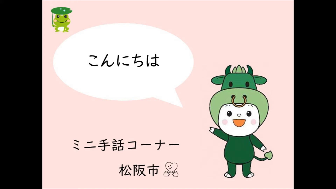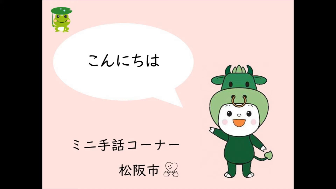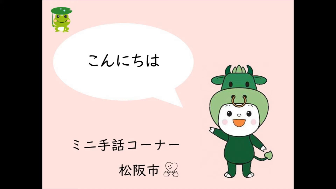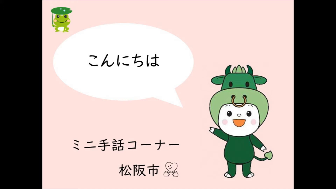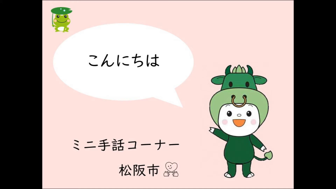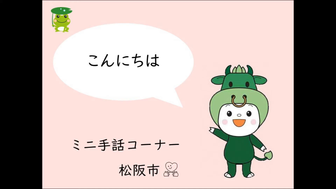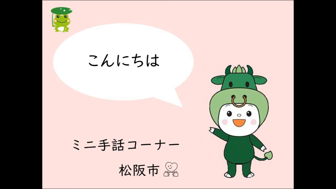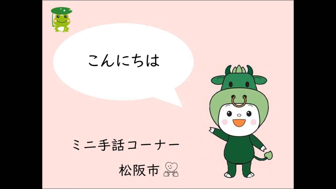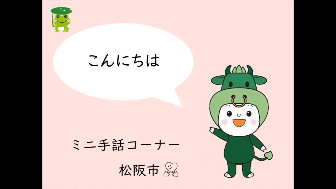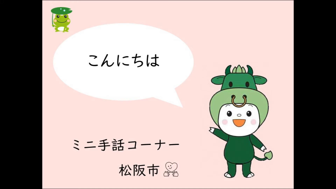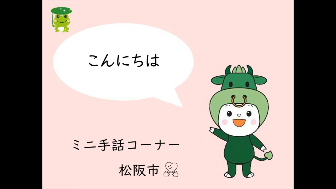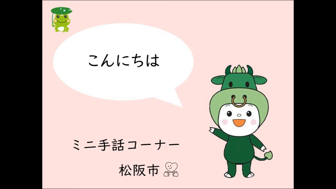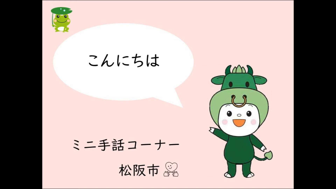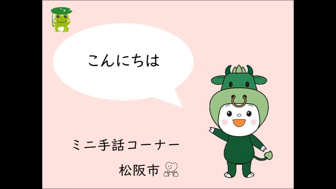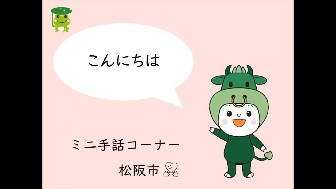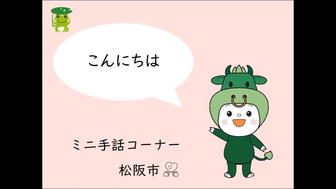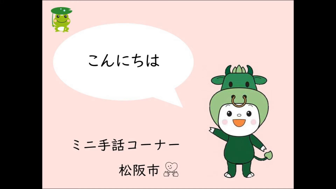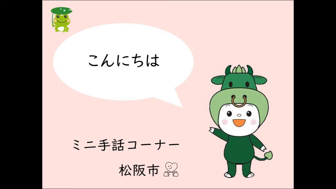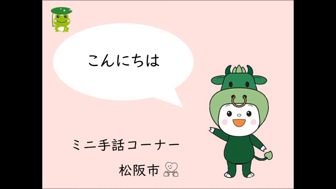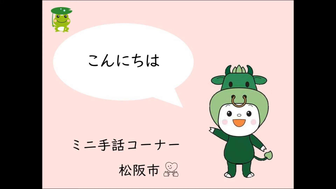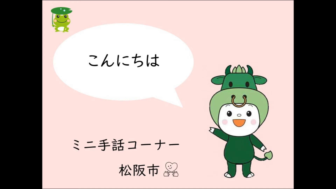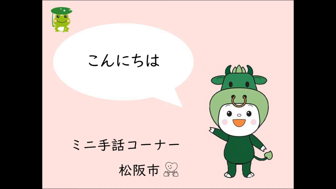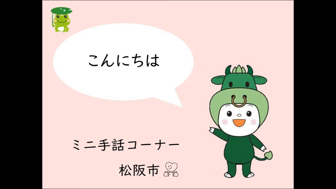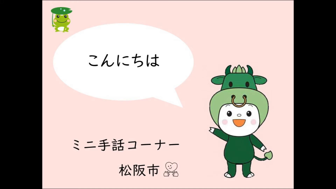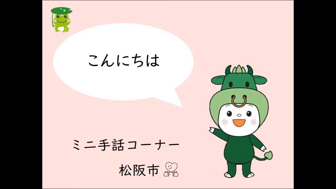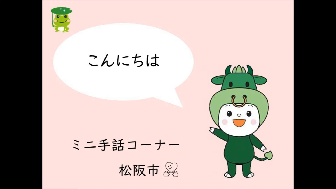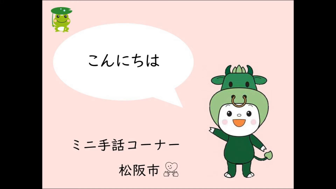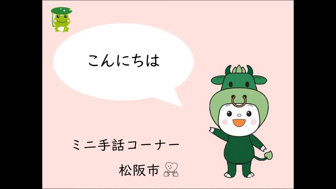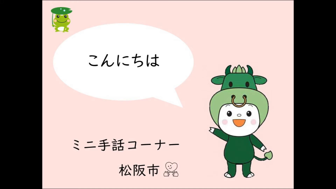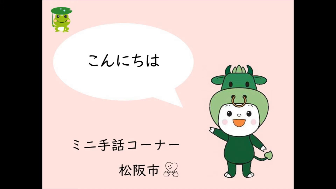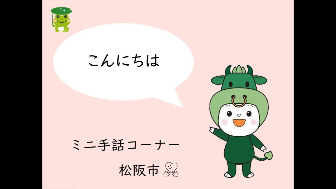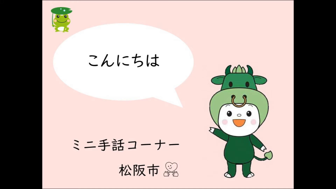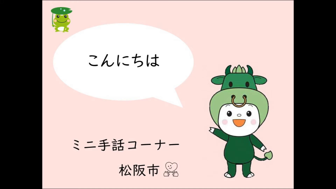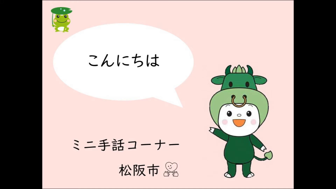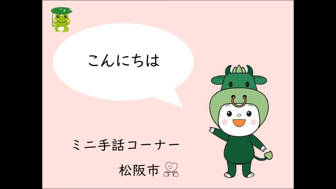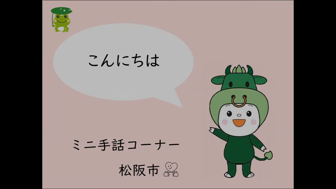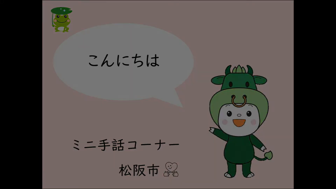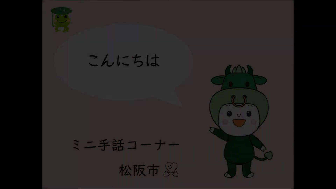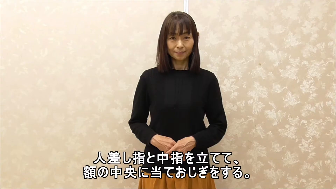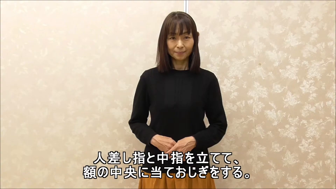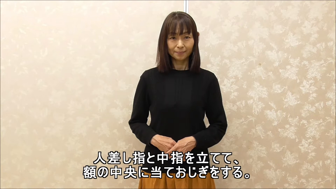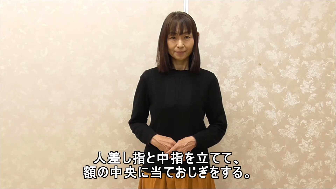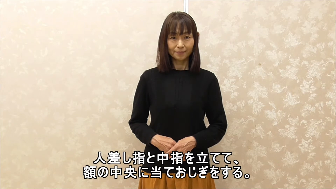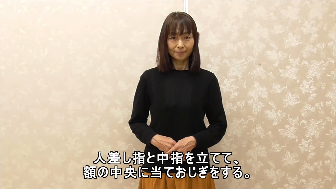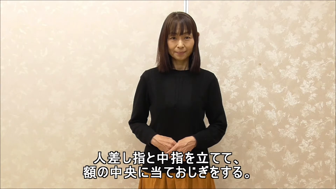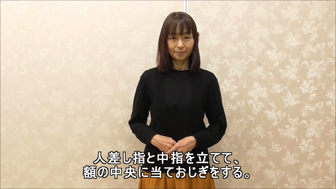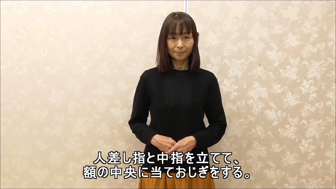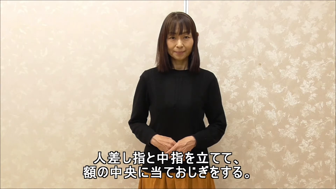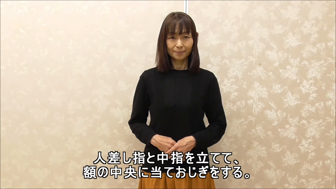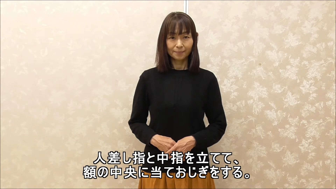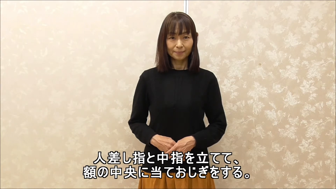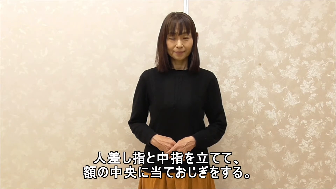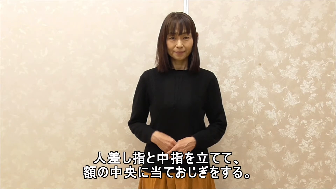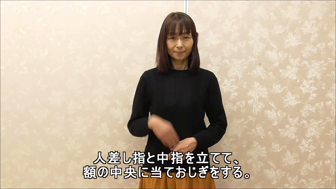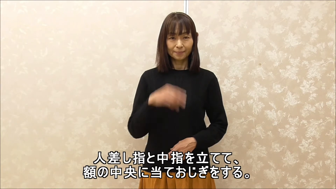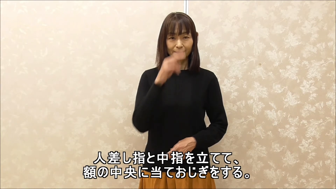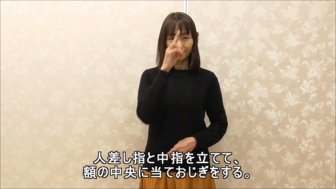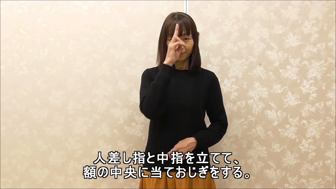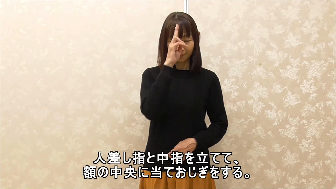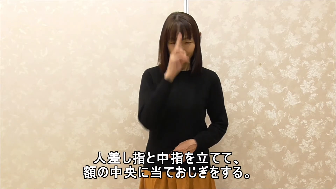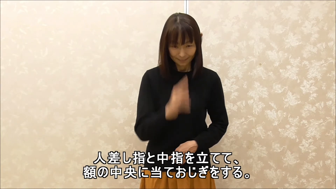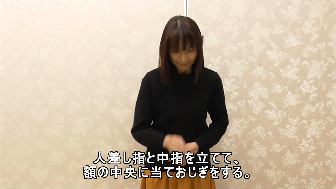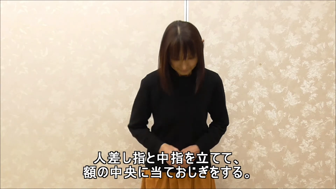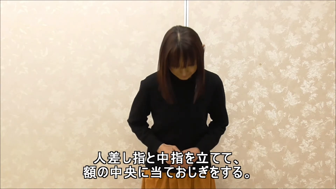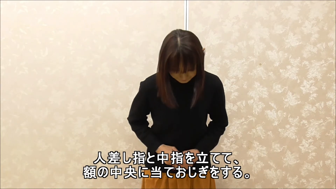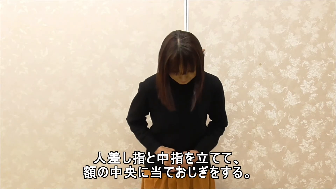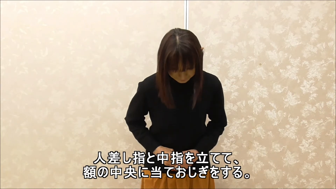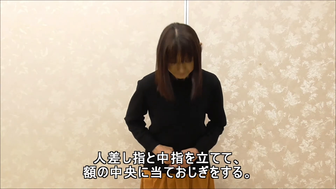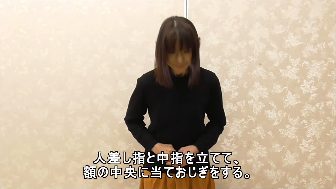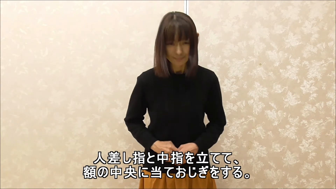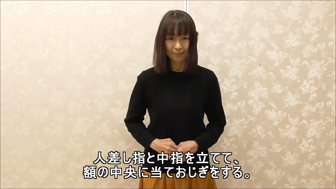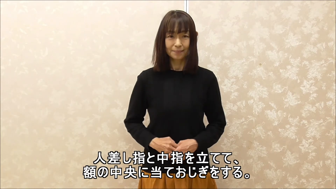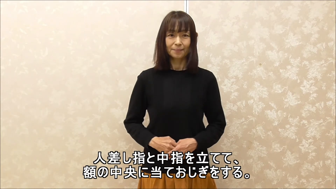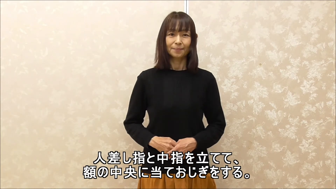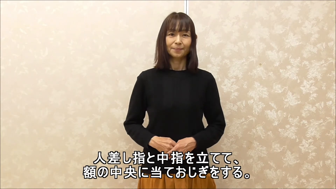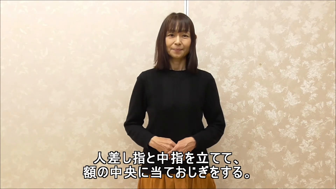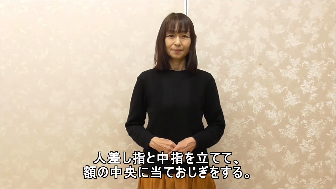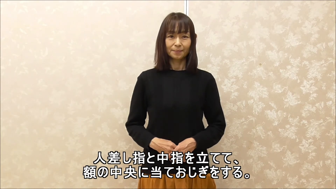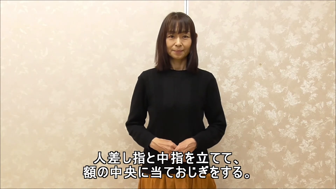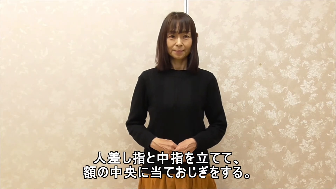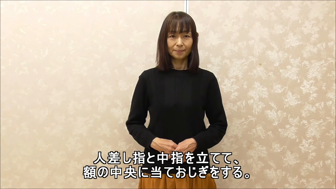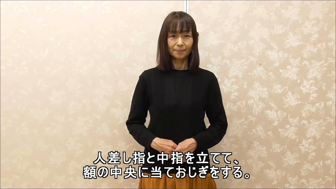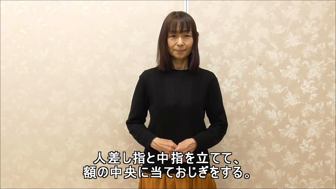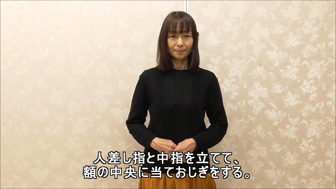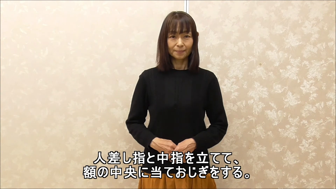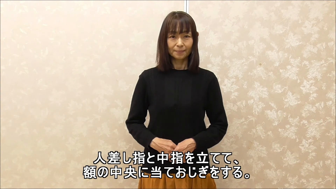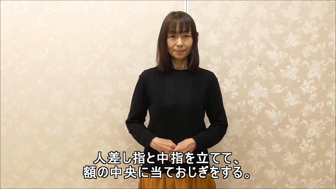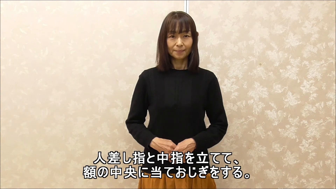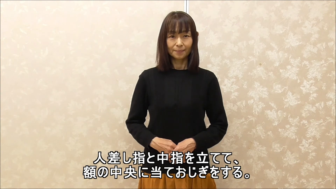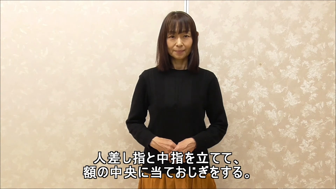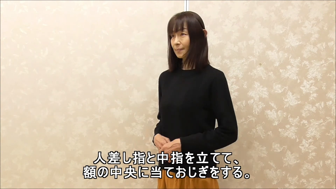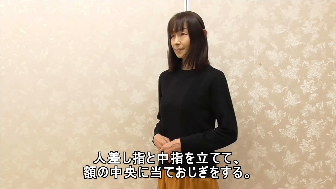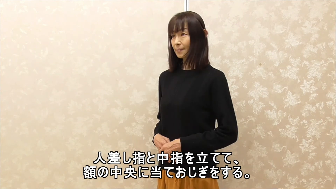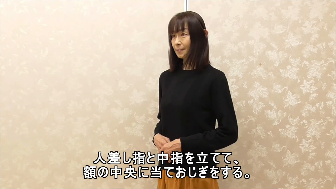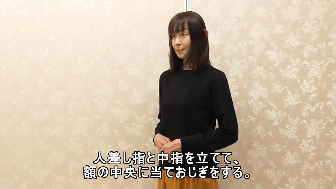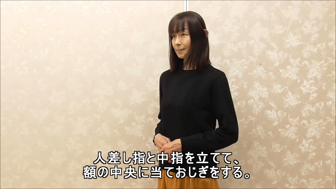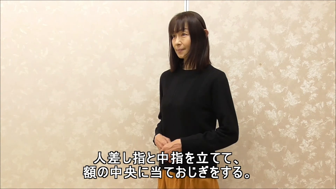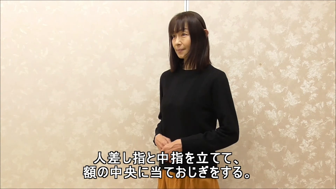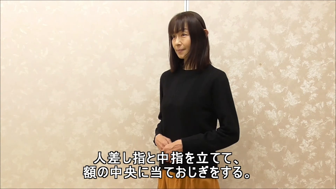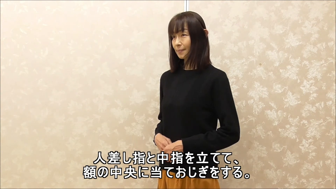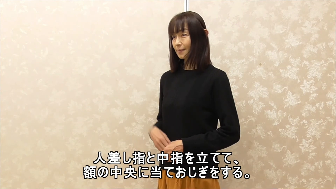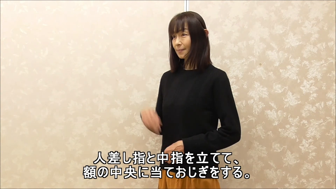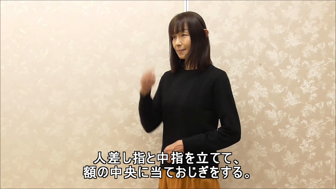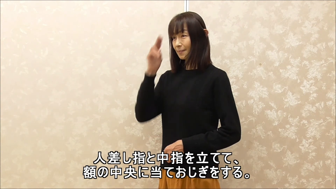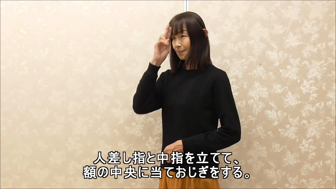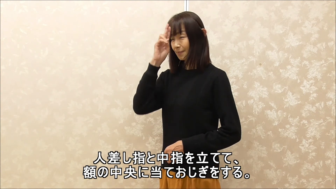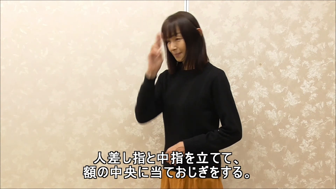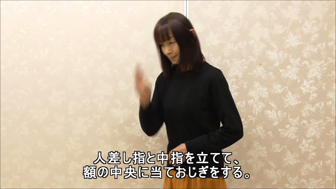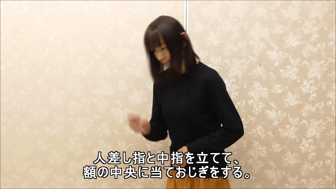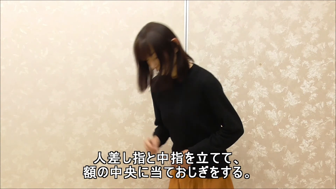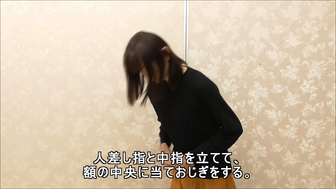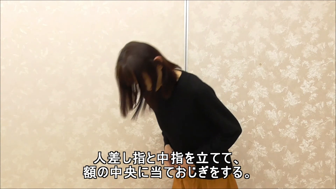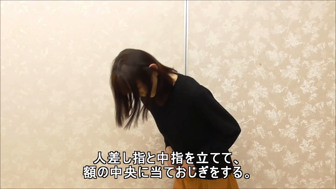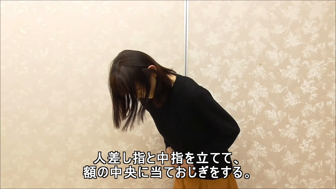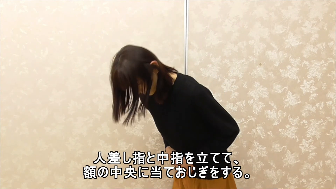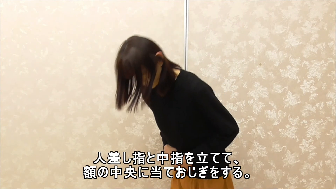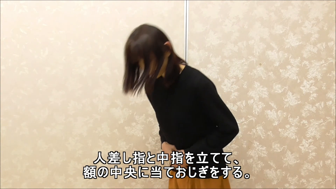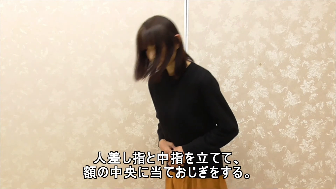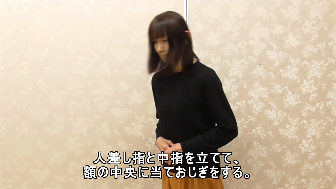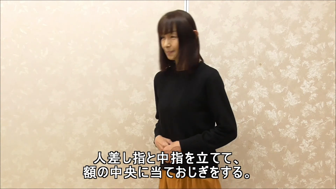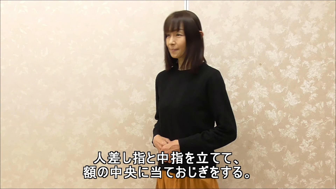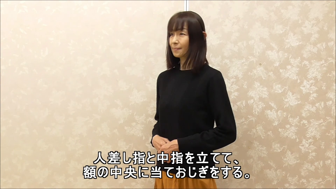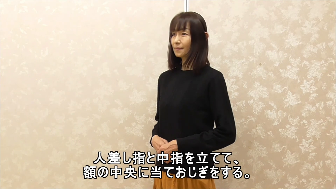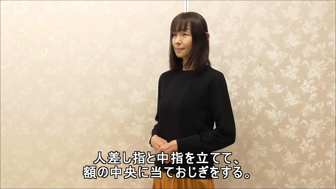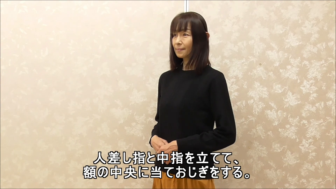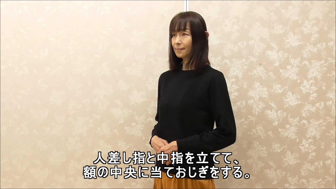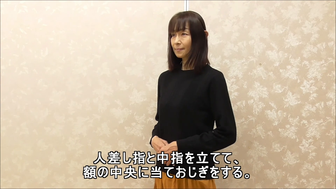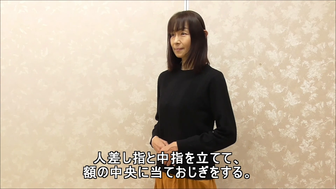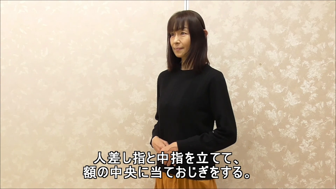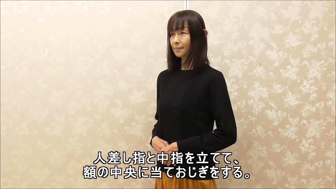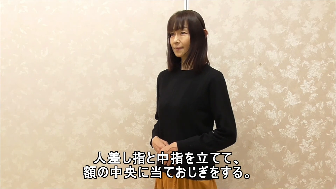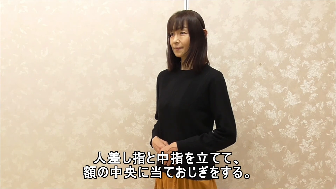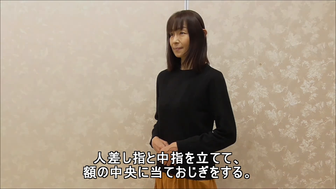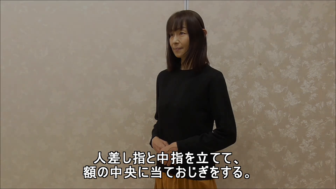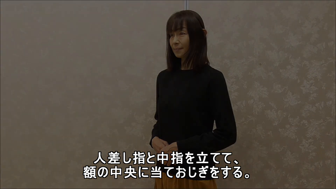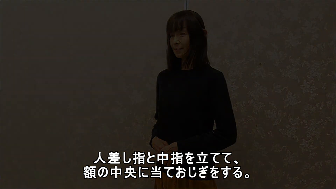こんにちは